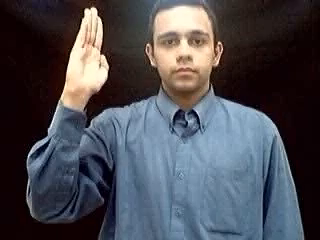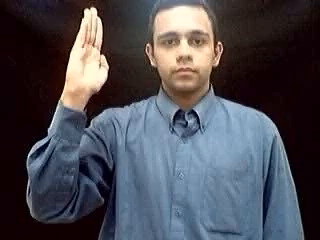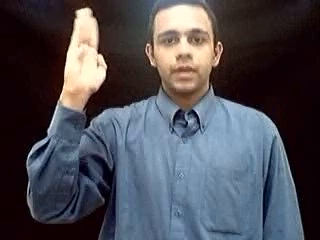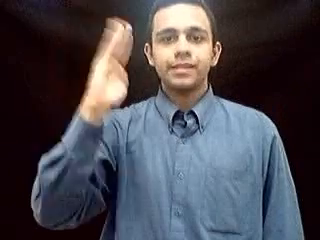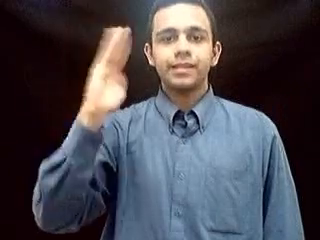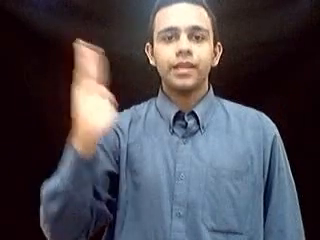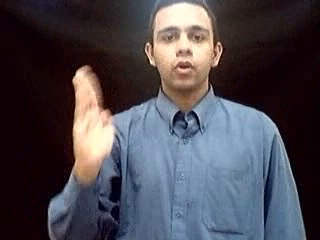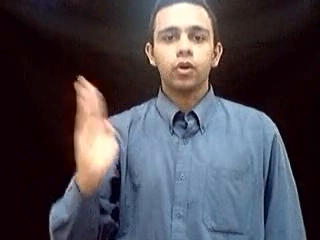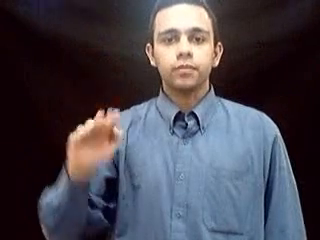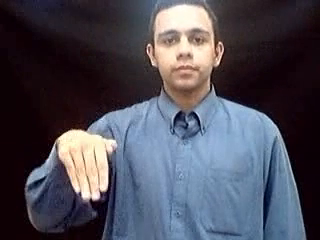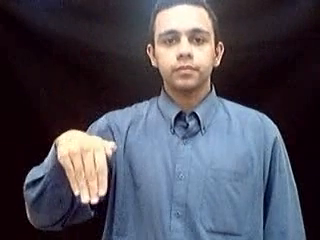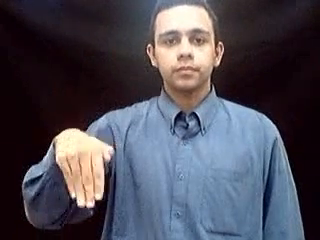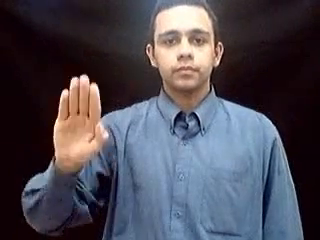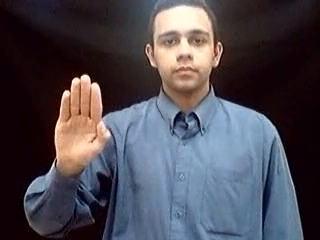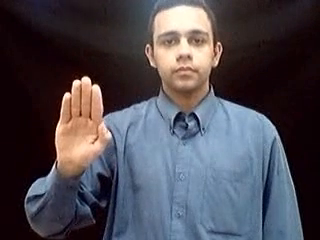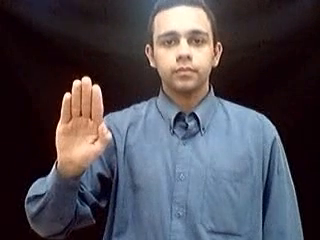exterior